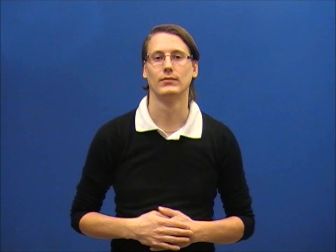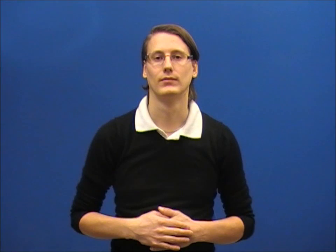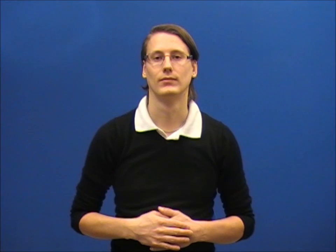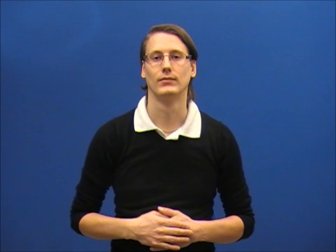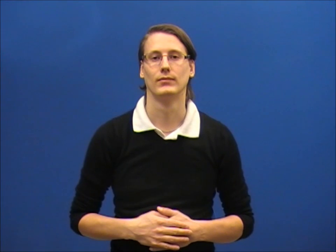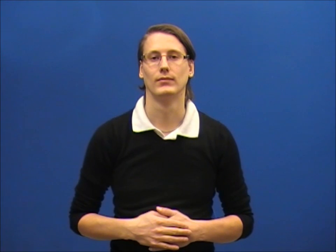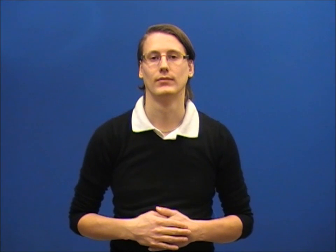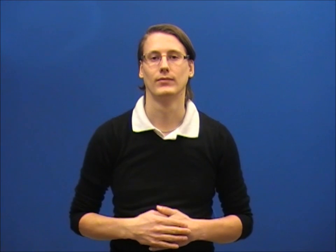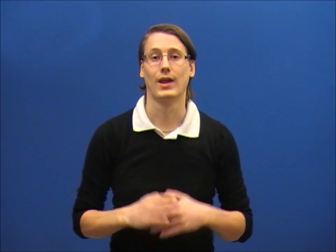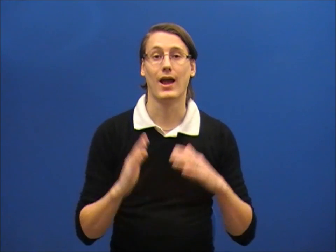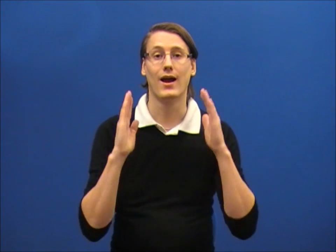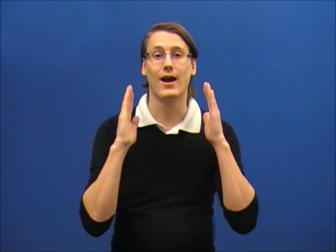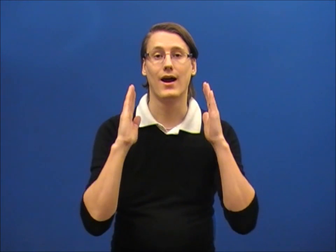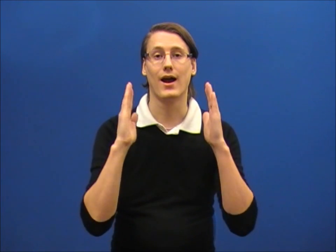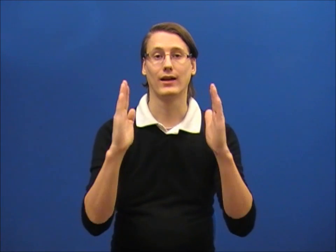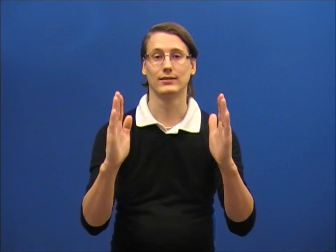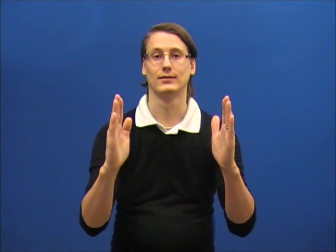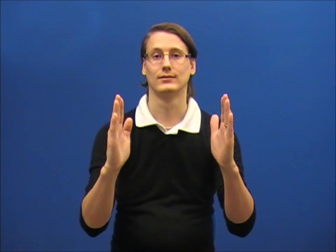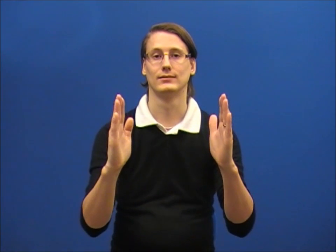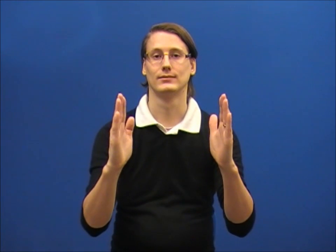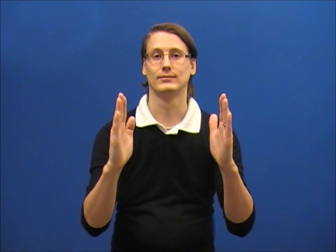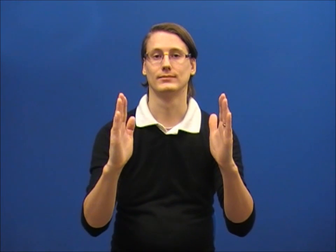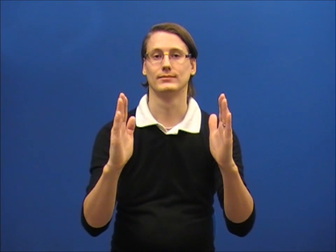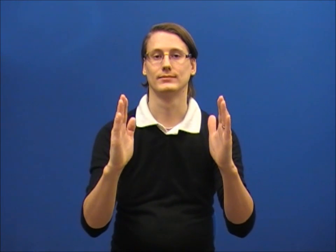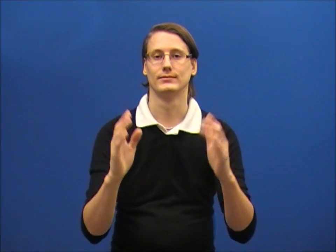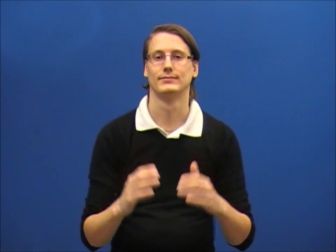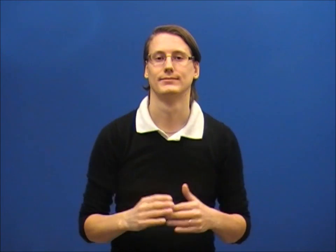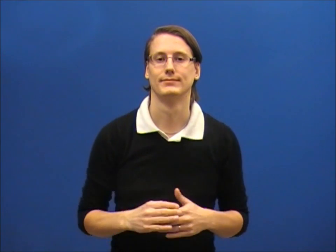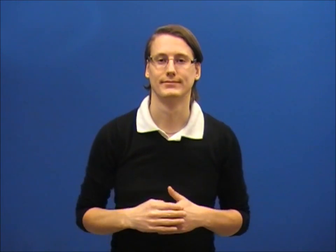HALL